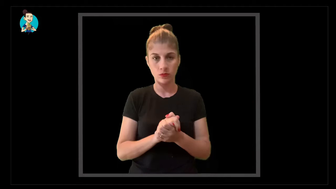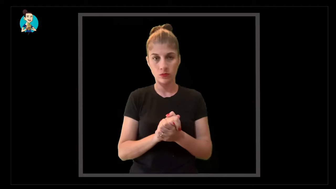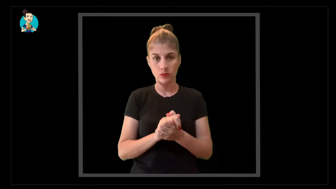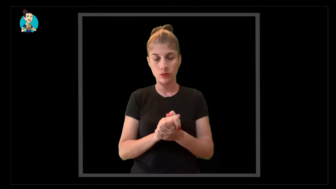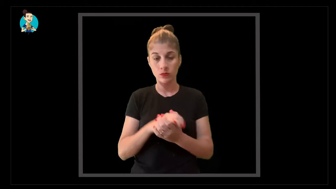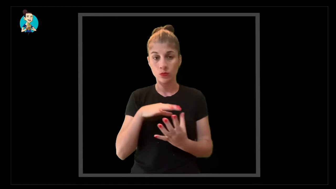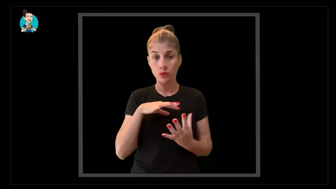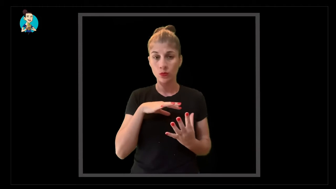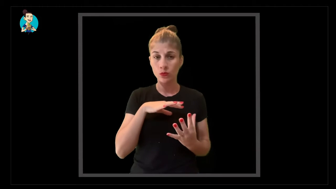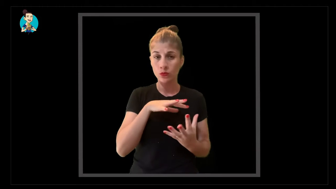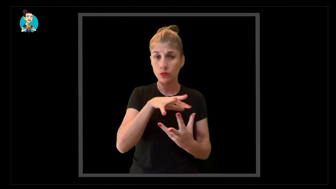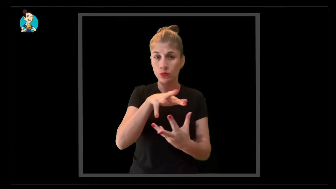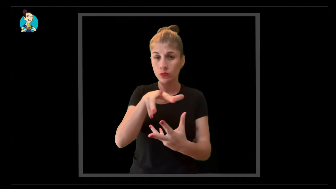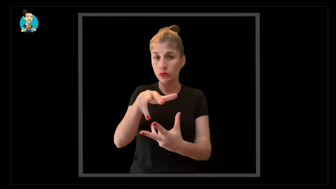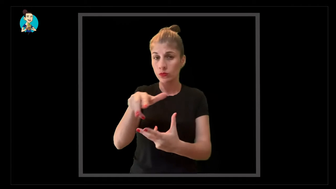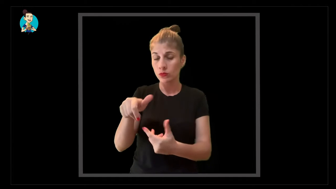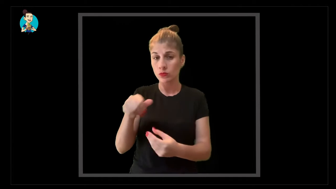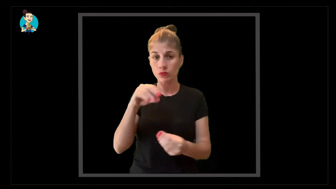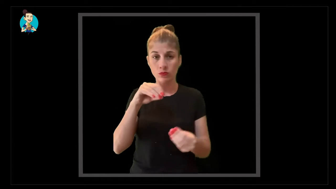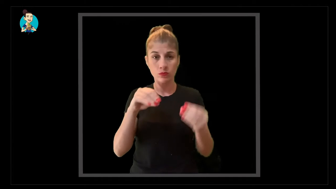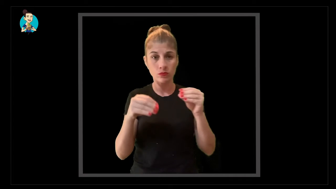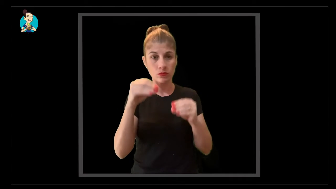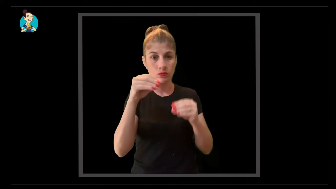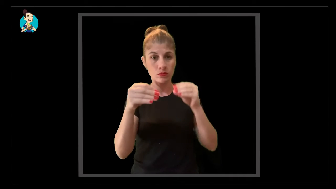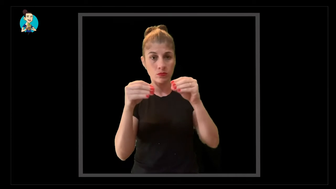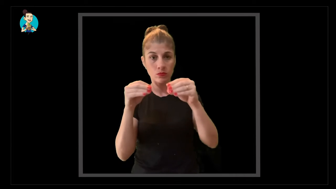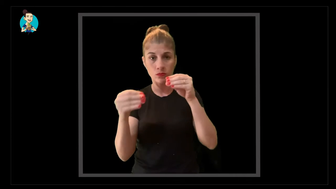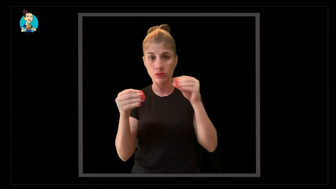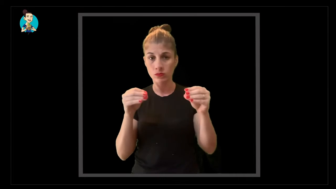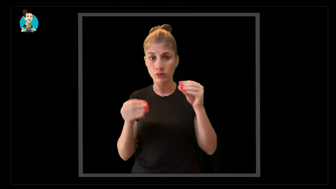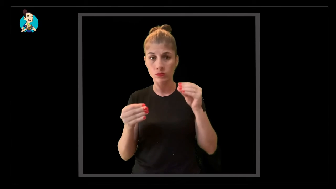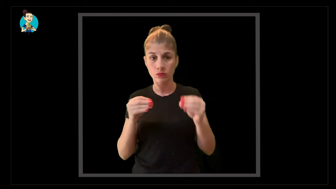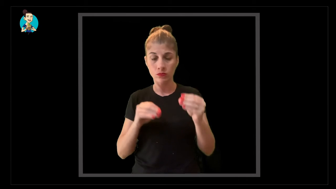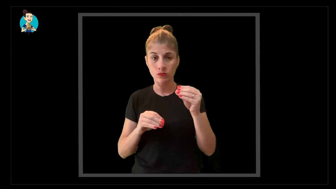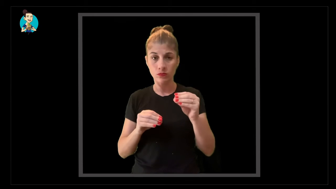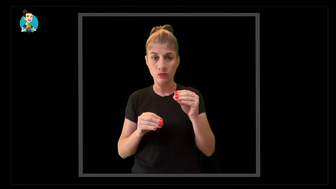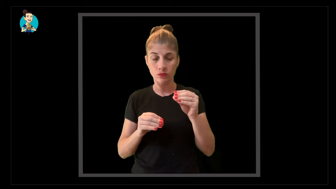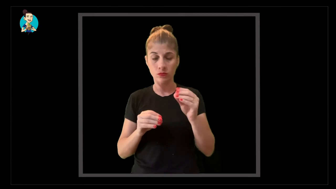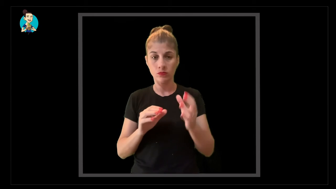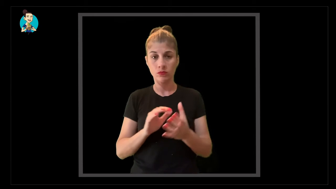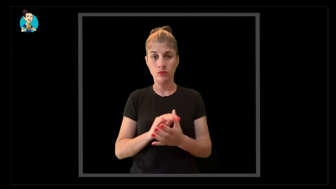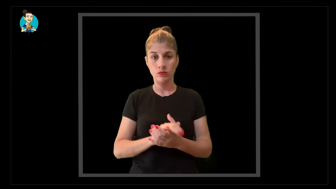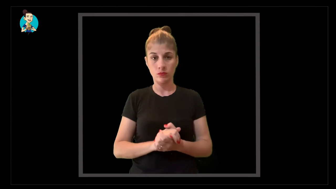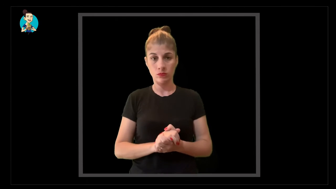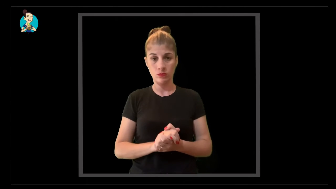NÔMADE